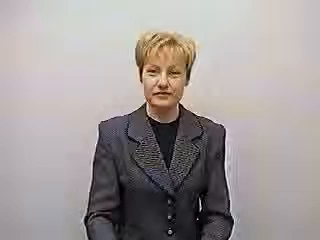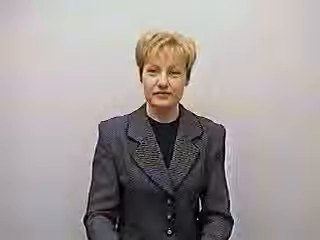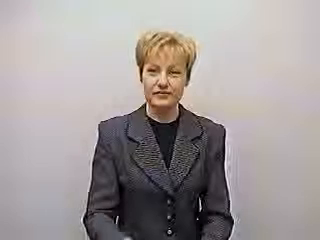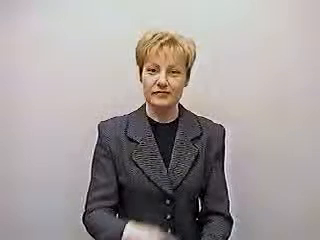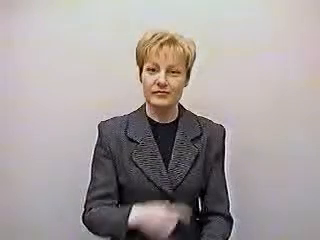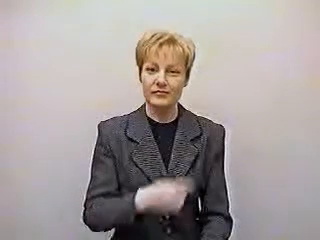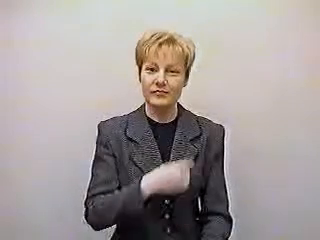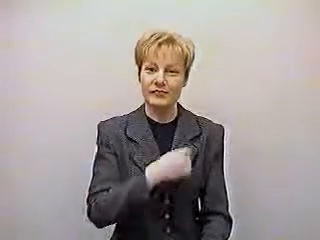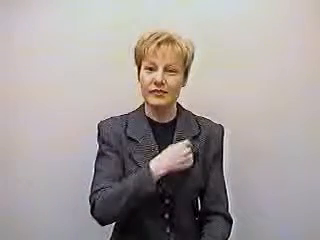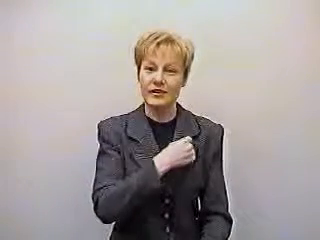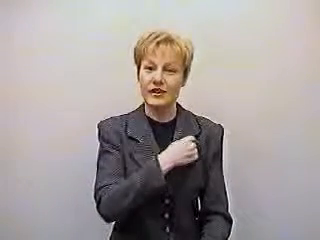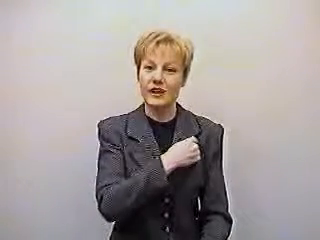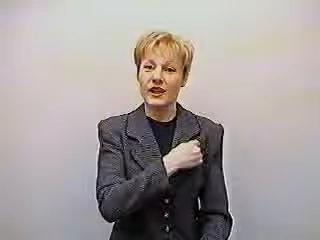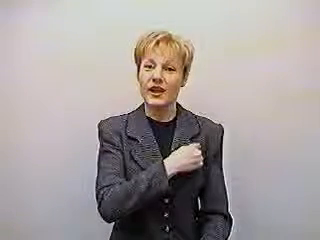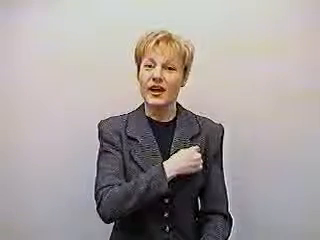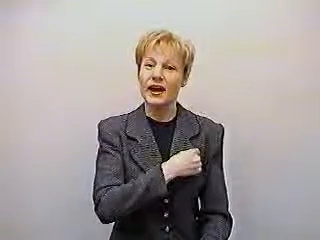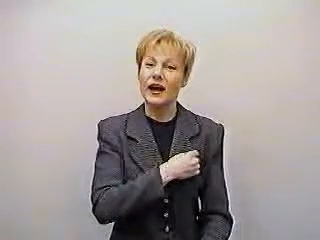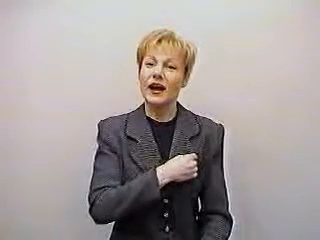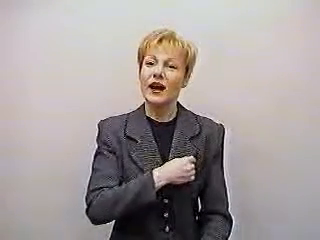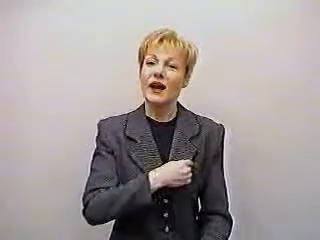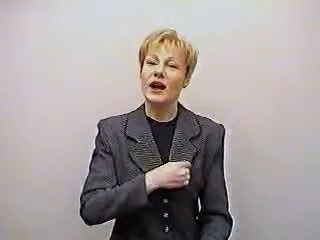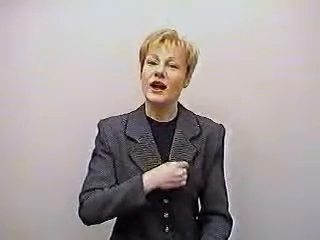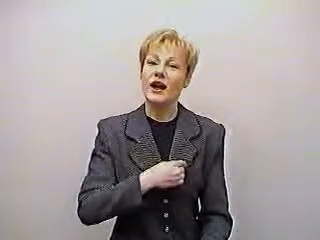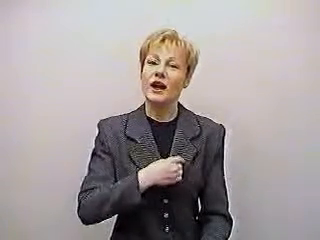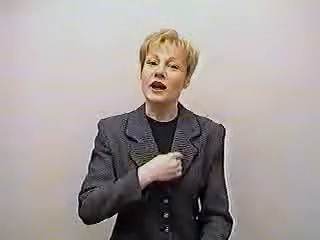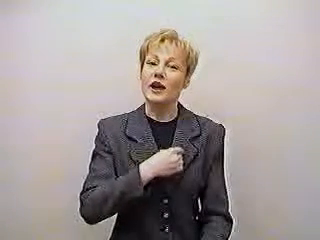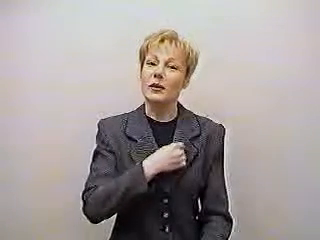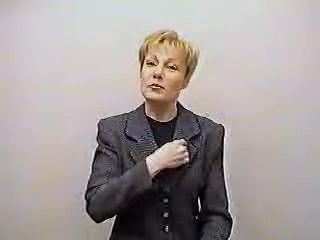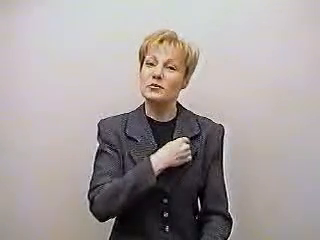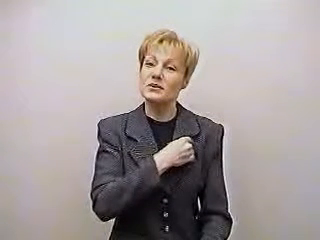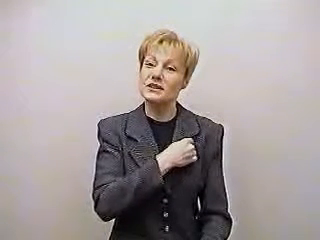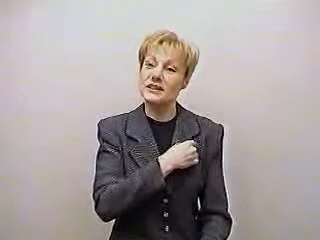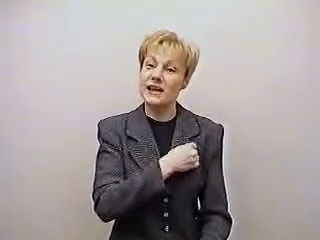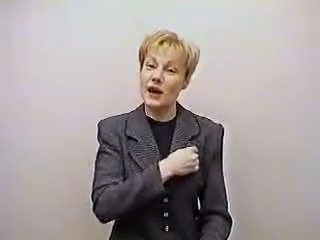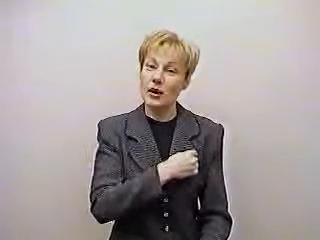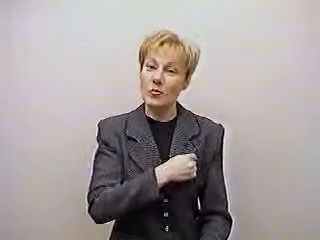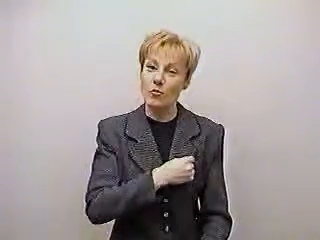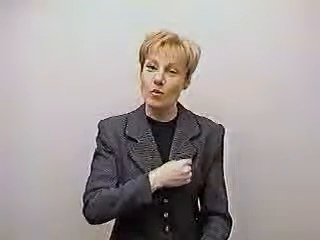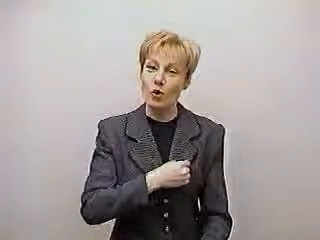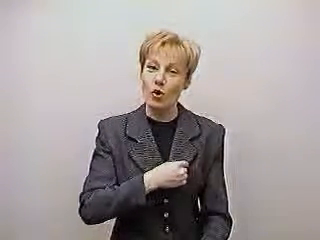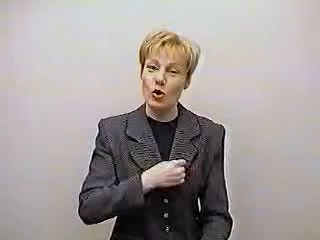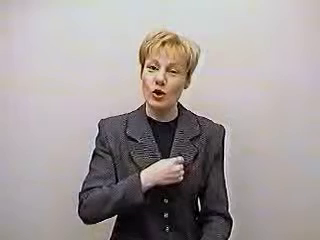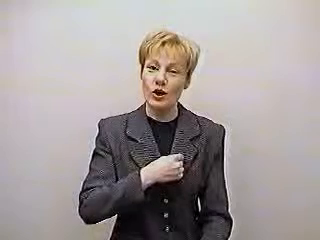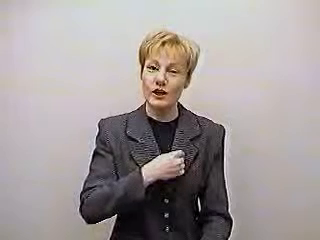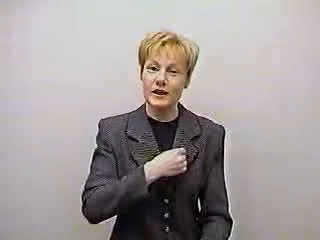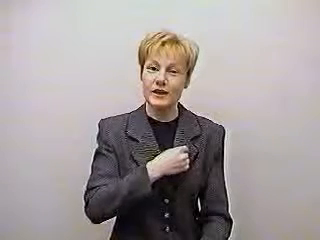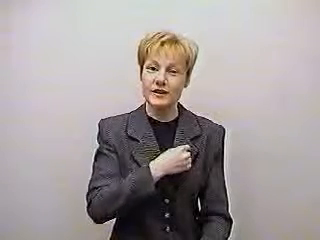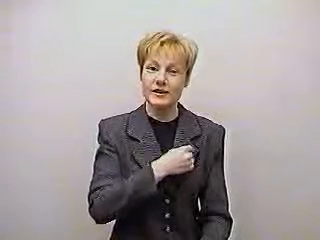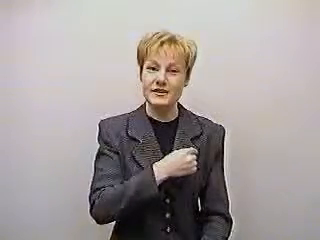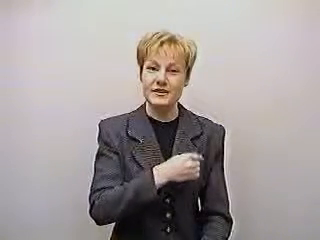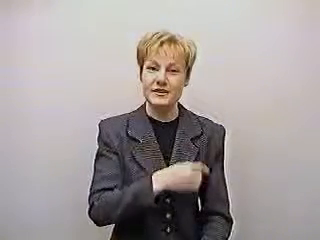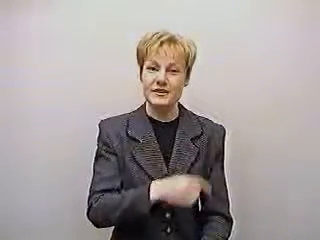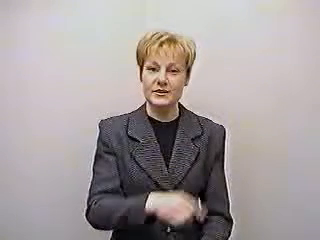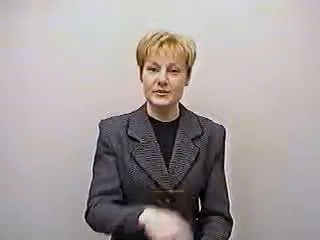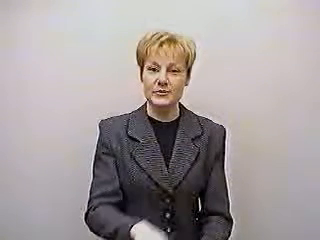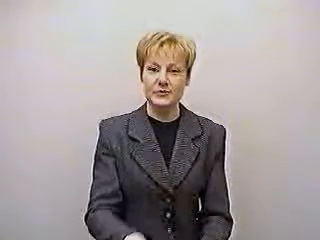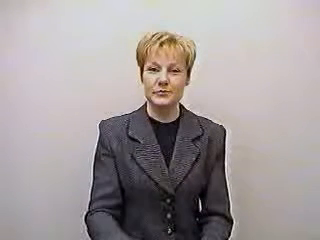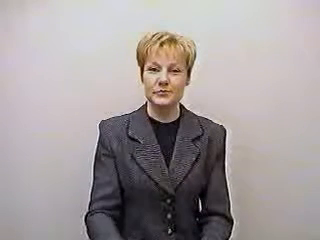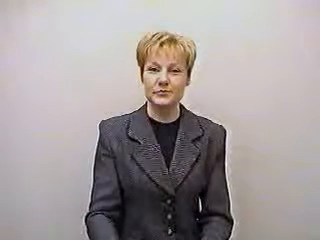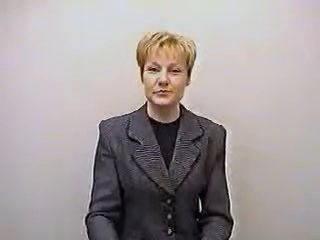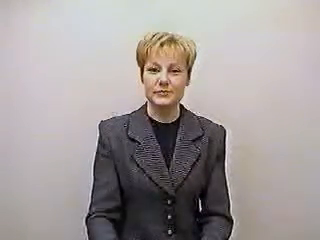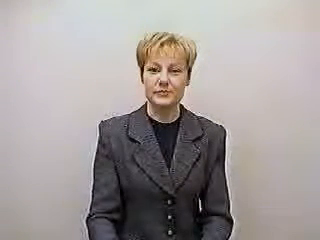комсомолец